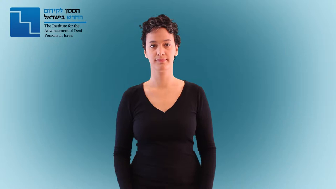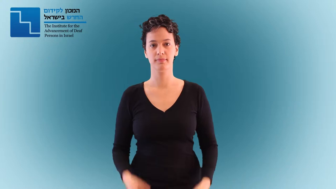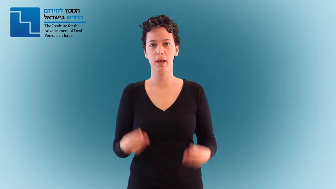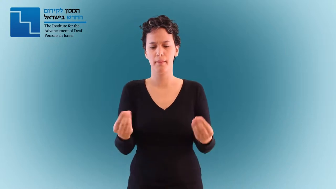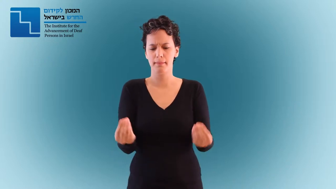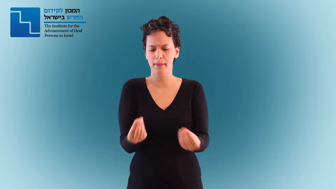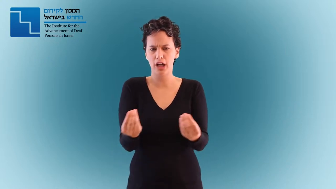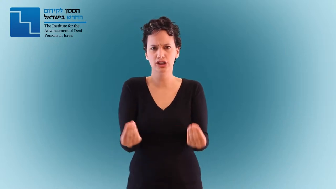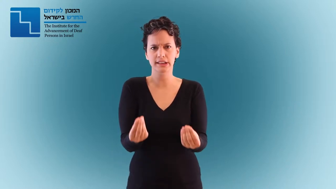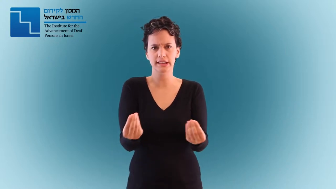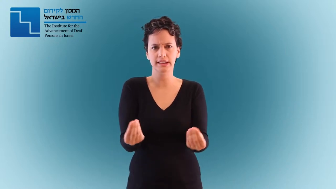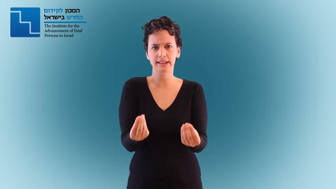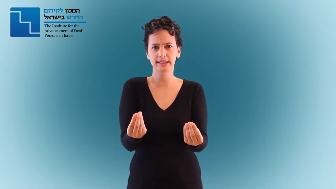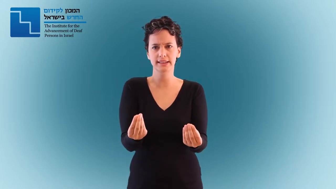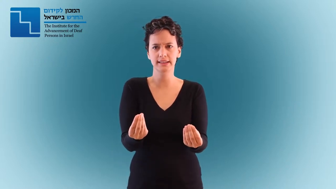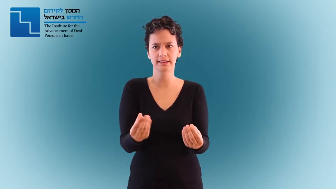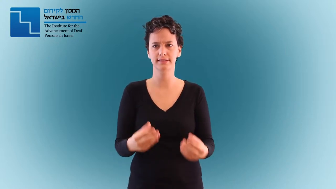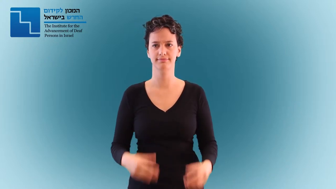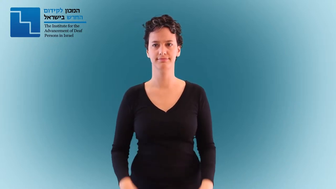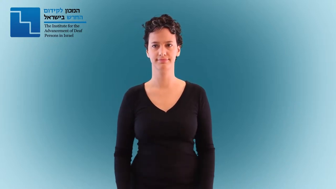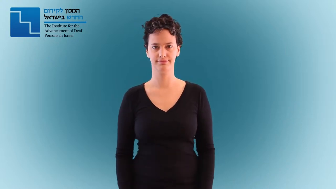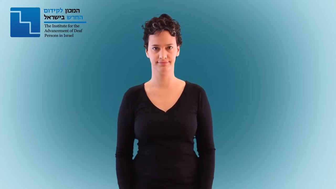מכשיר